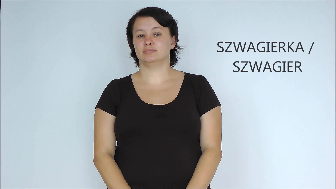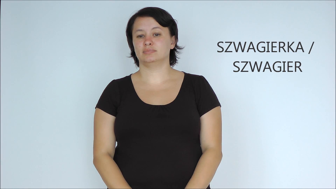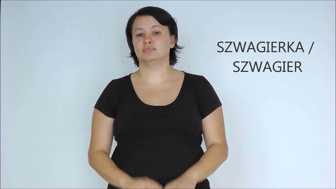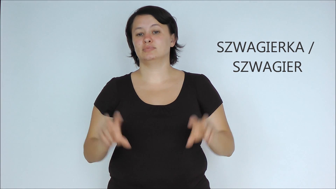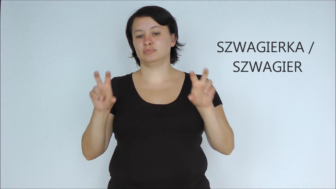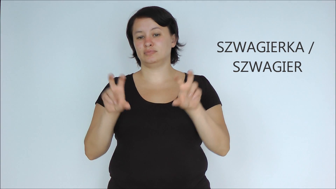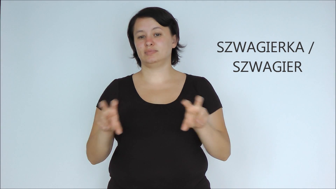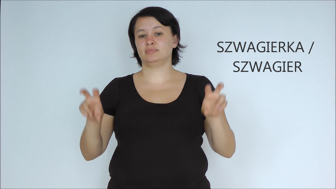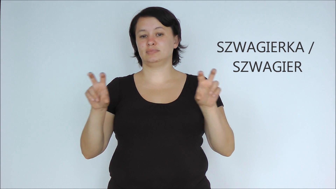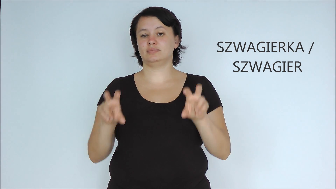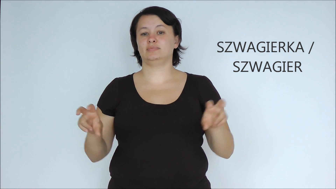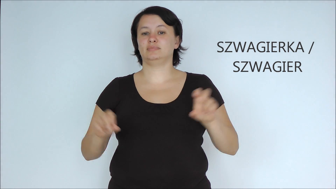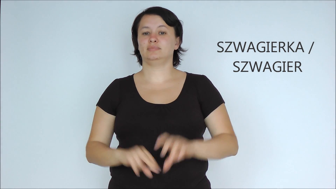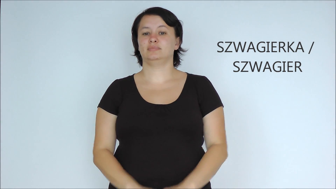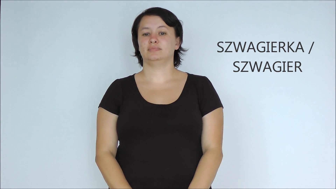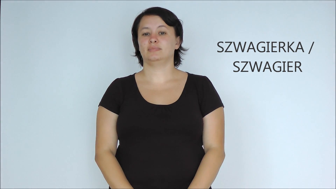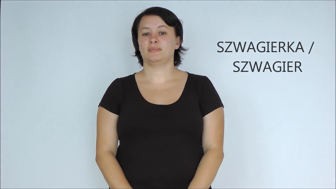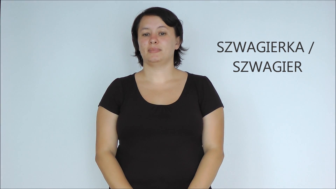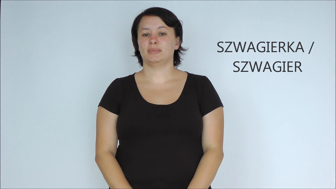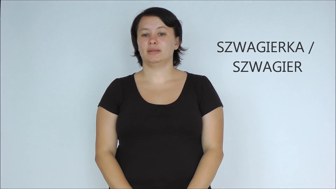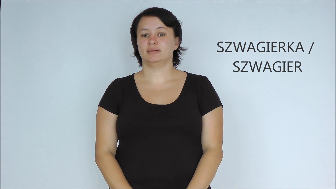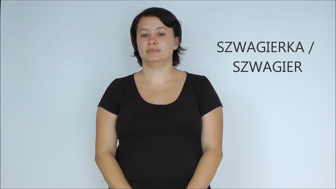SZWAGIERKA, SZWAGIER